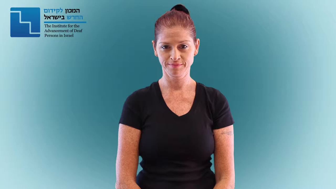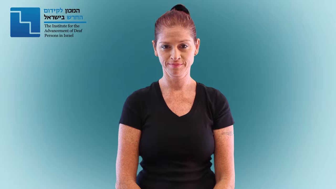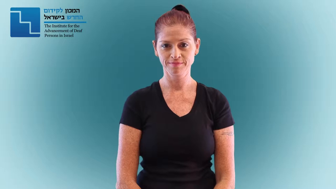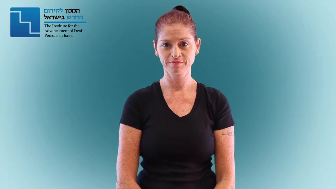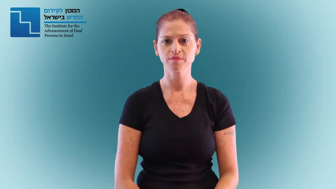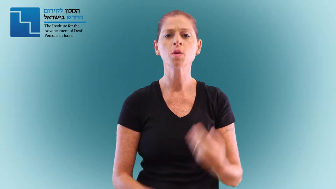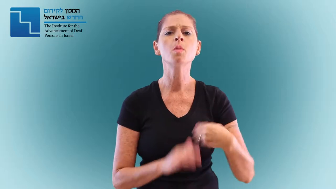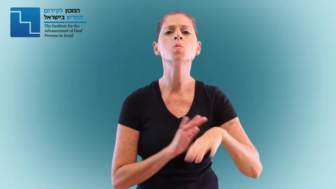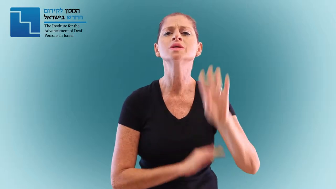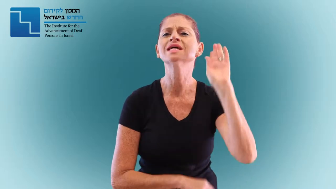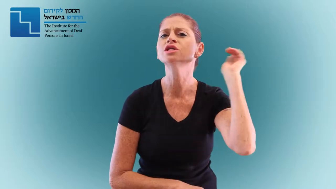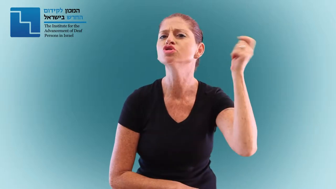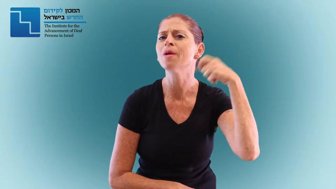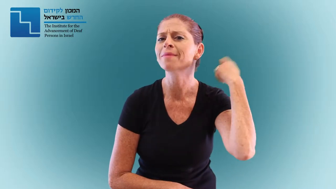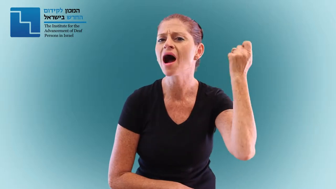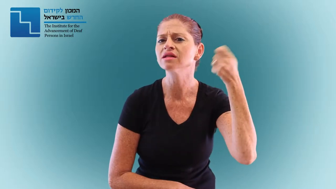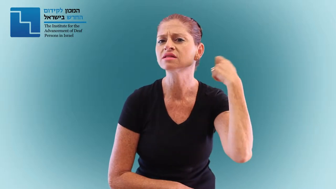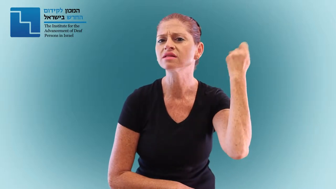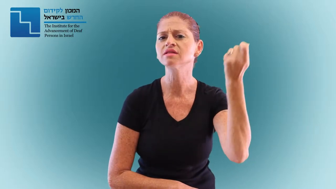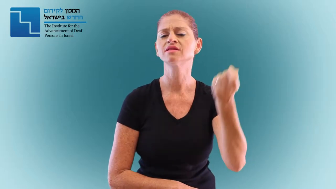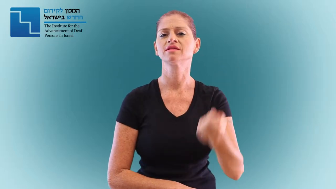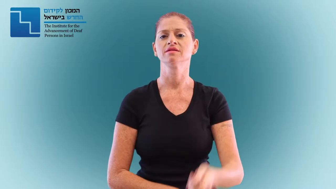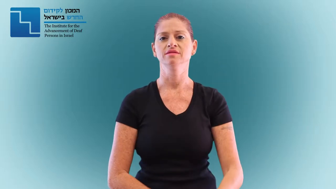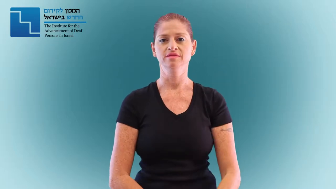מוצאי שבת